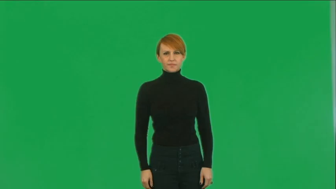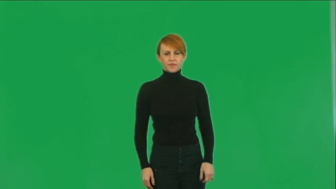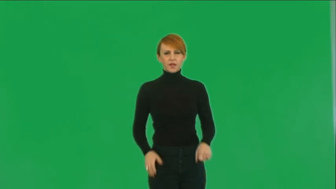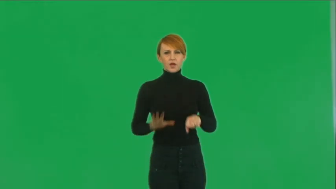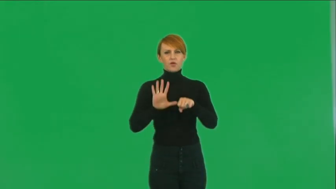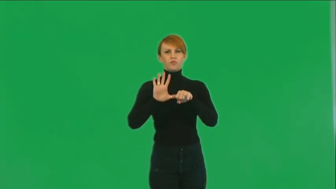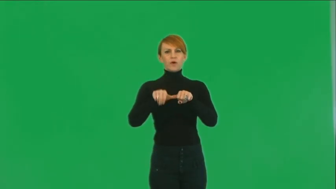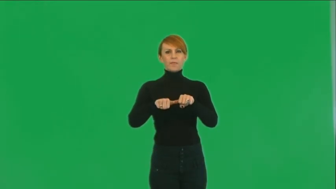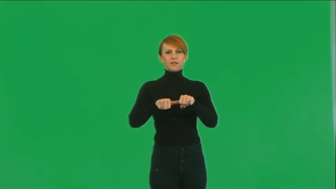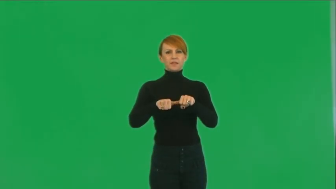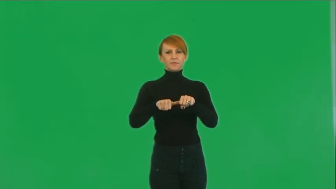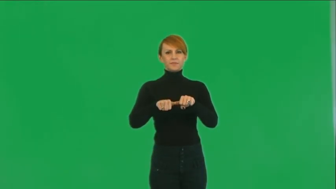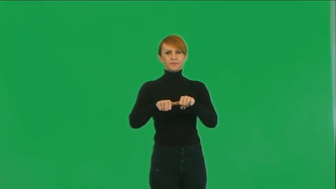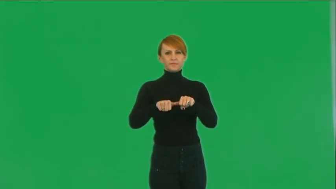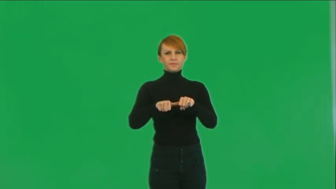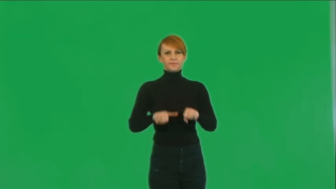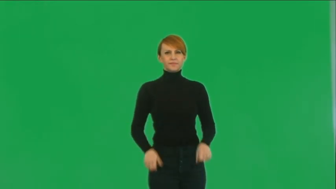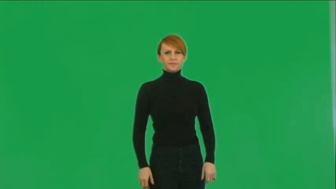włamanie